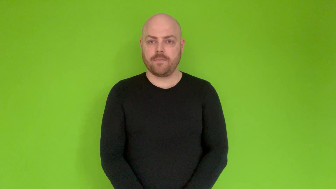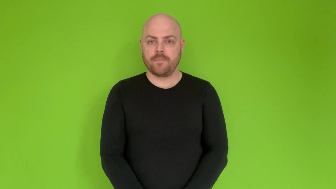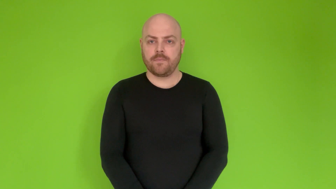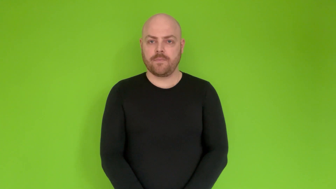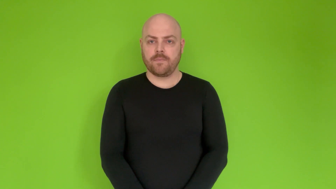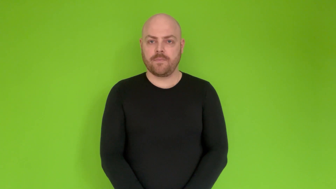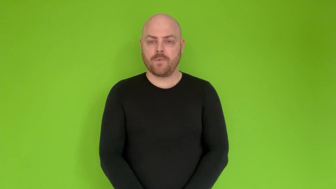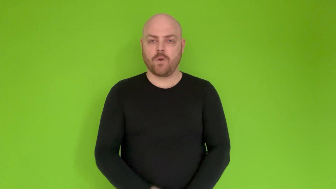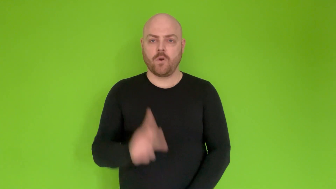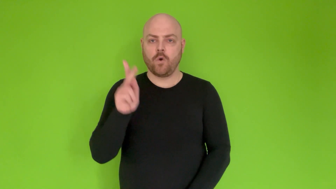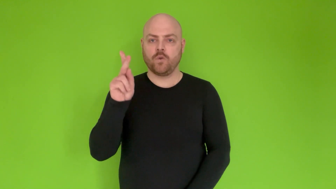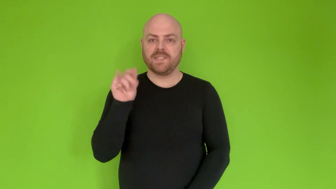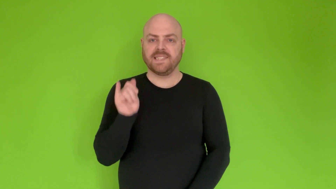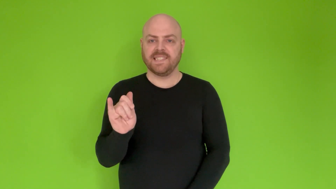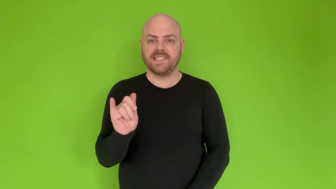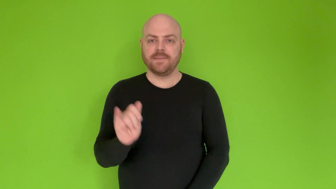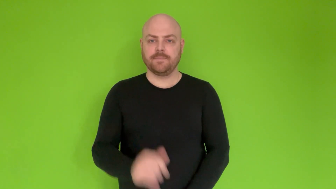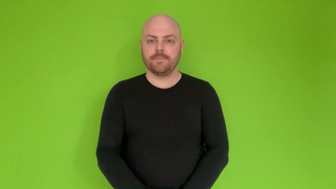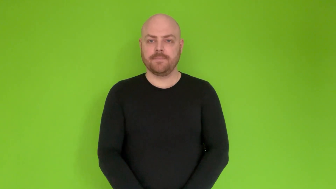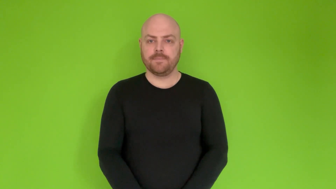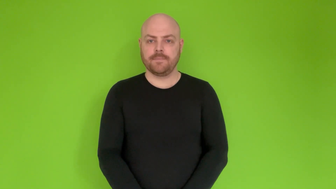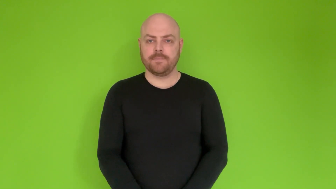Heusy